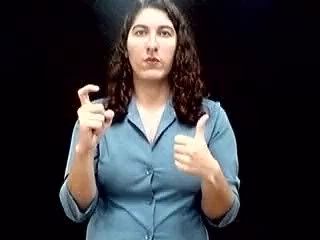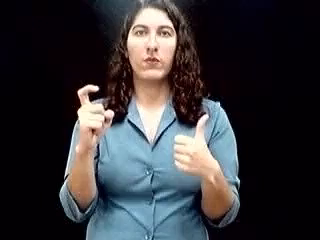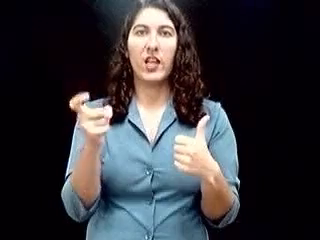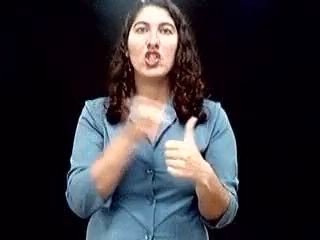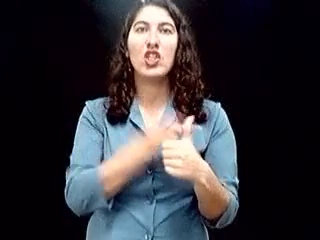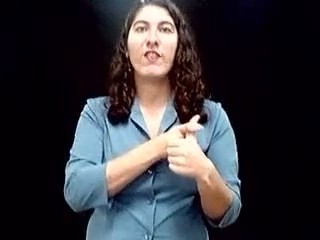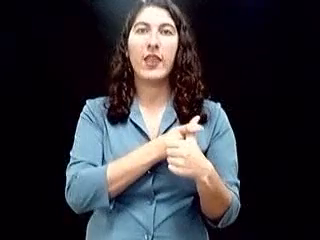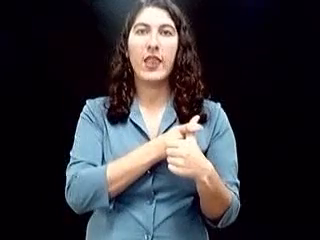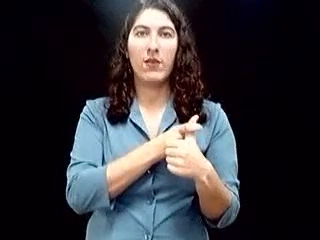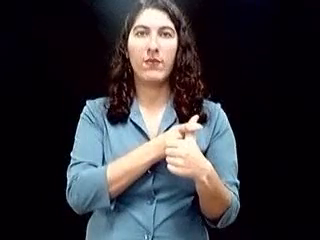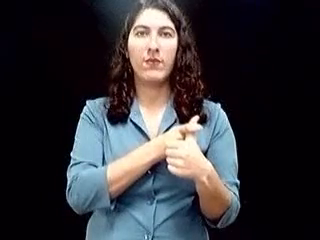divida